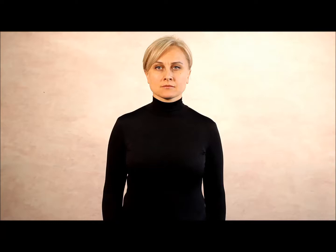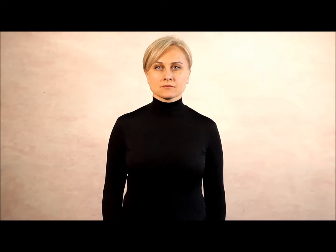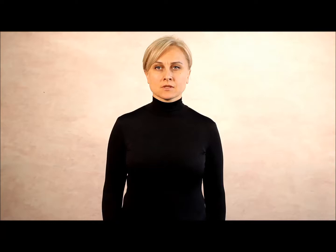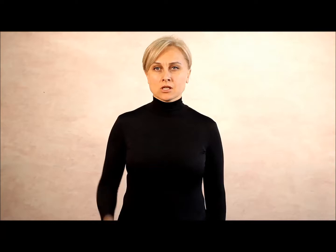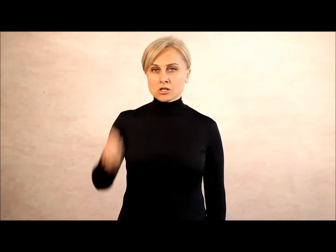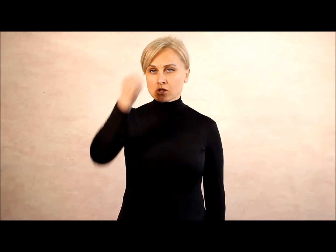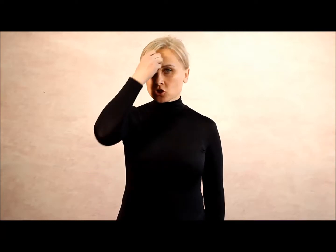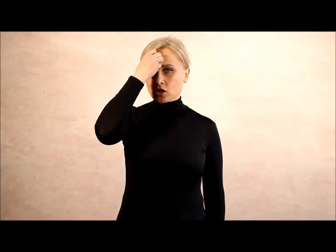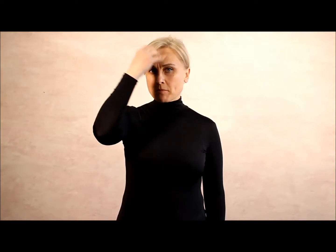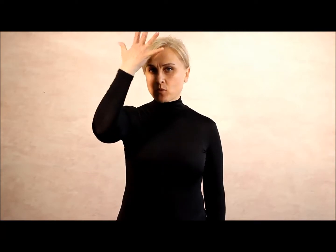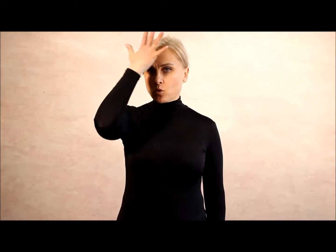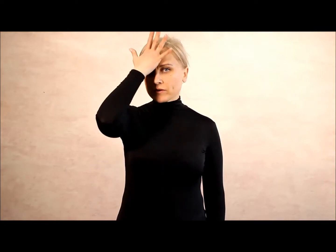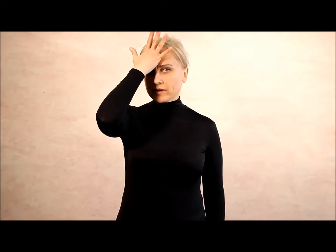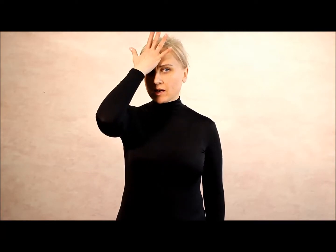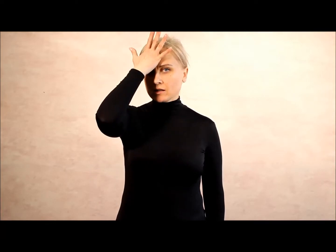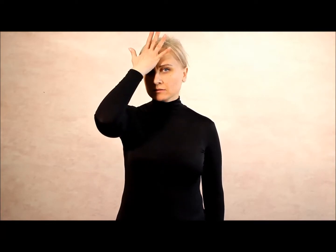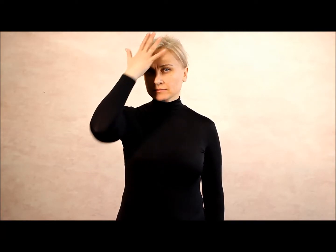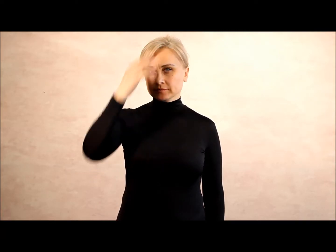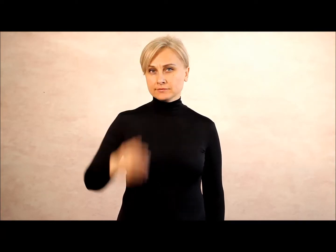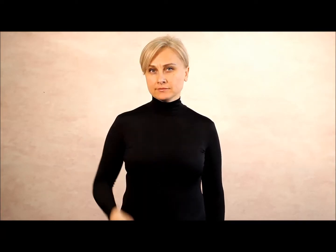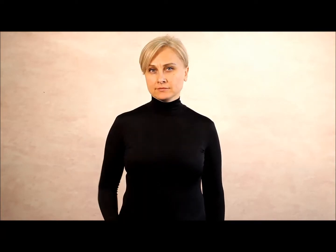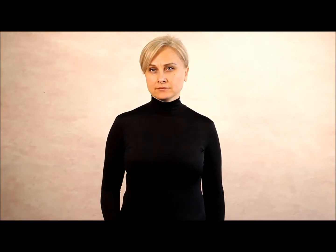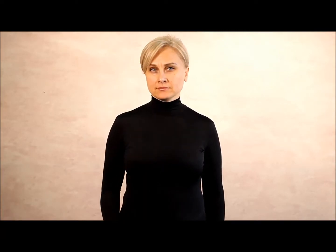Japonia